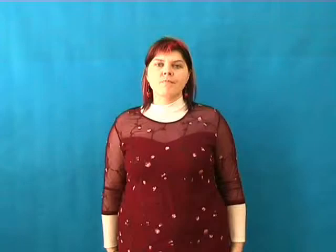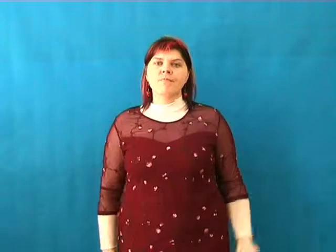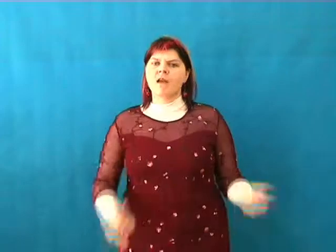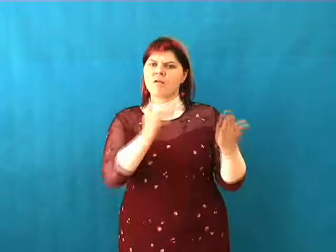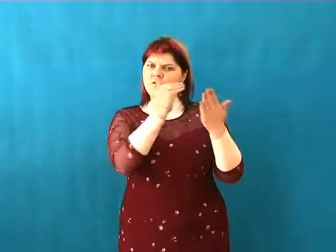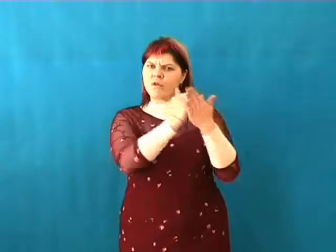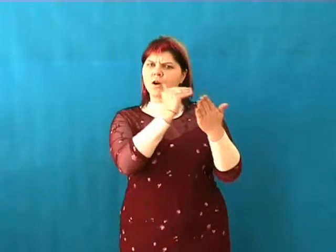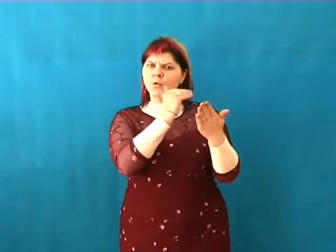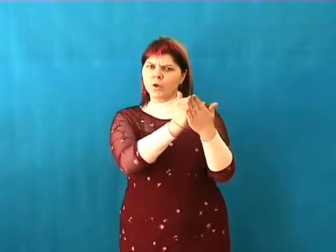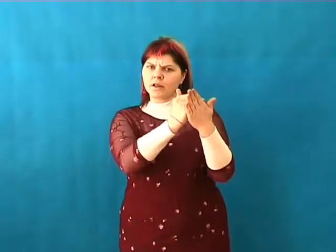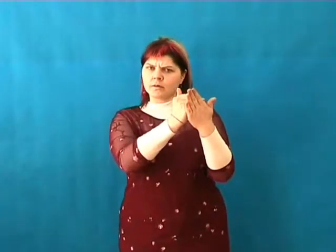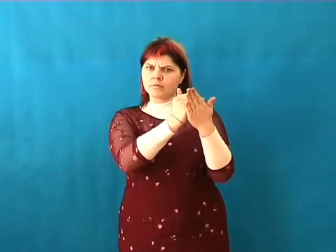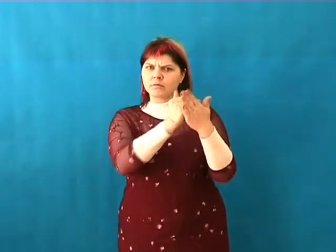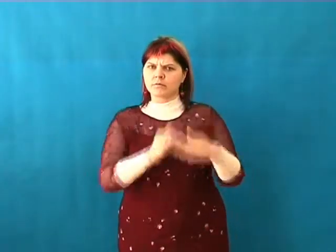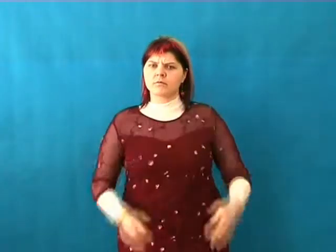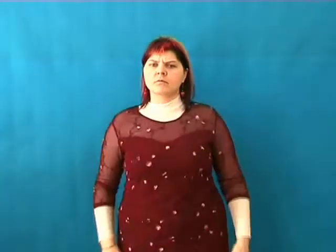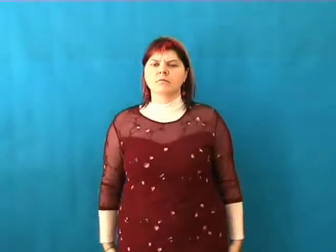warunek